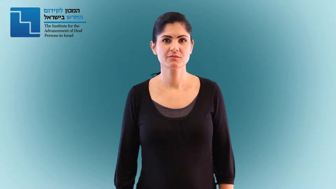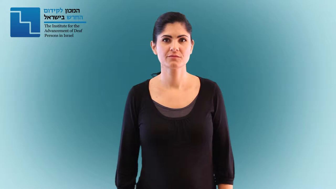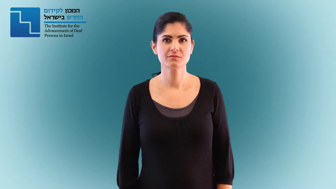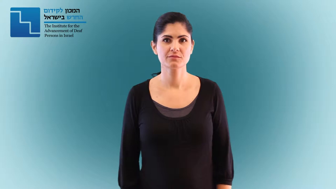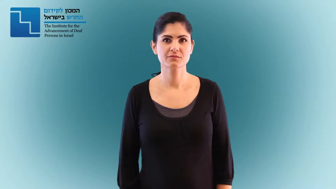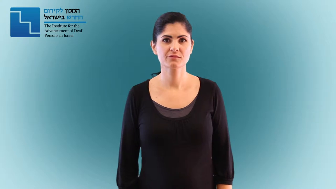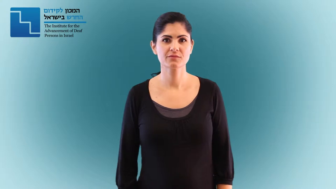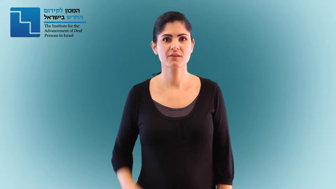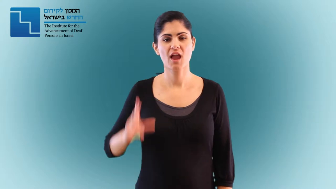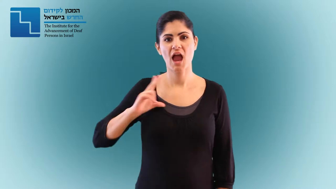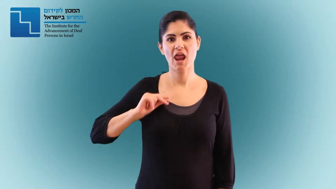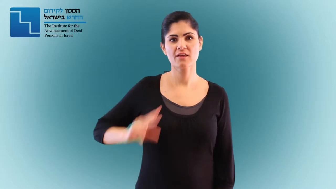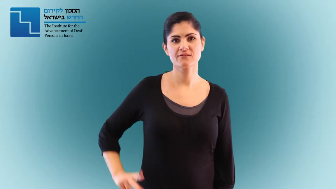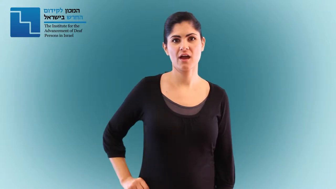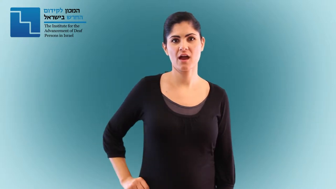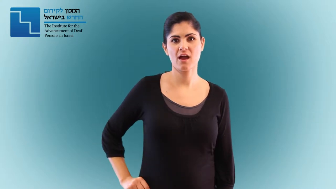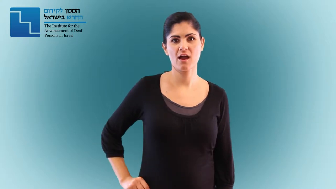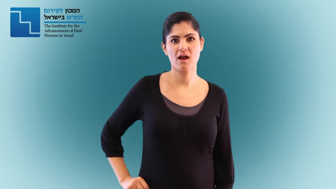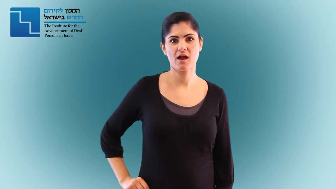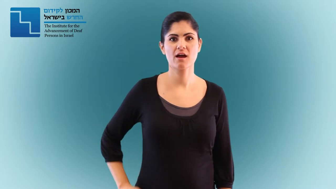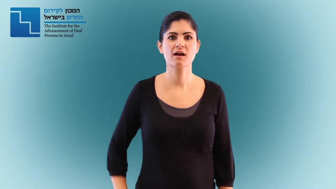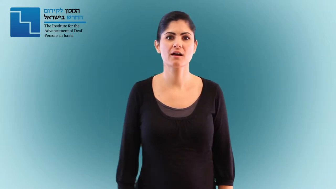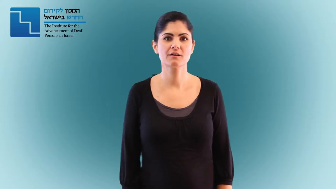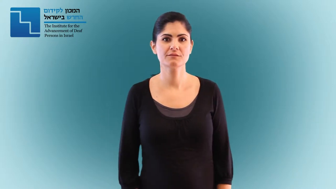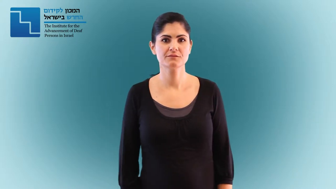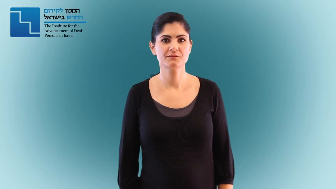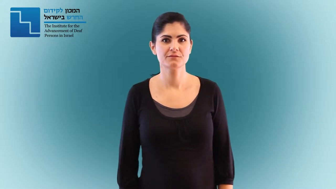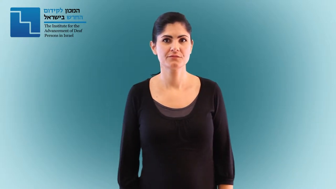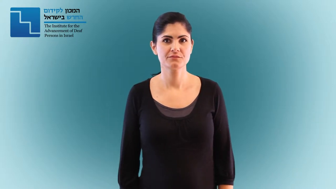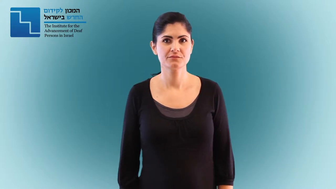חליפה